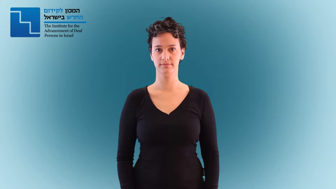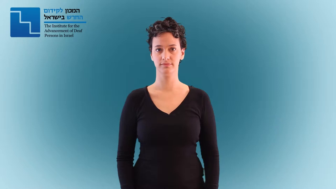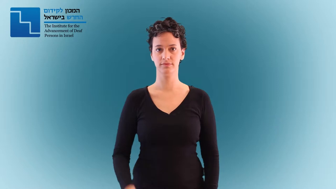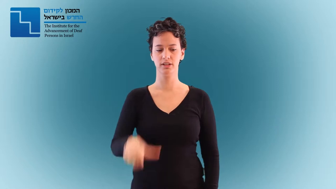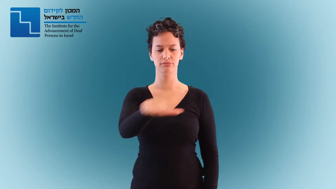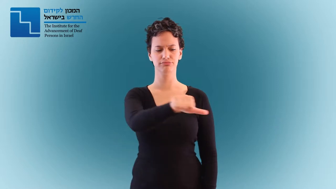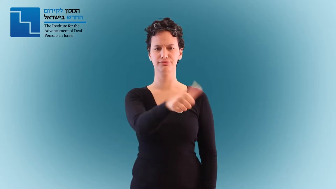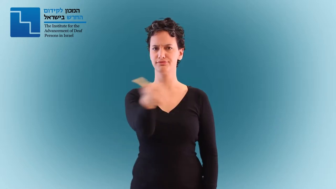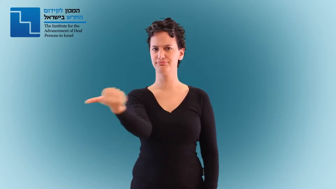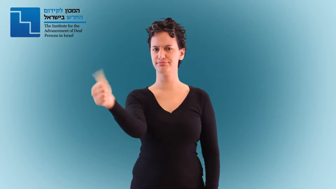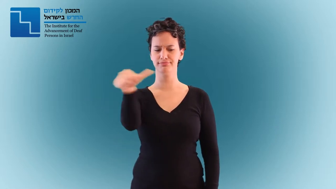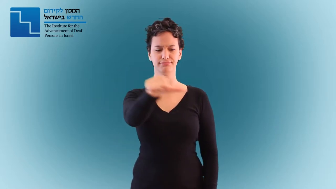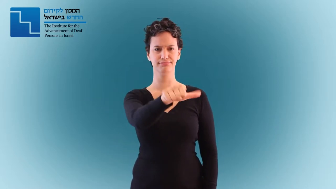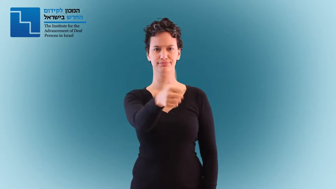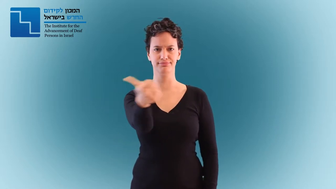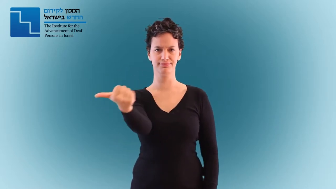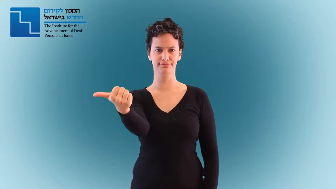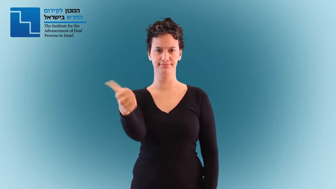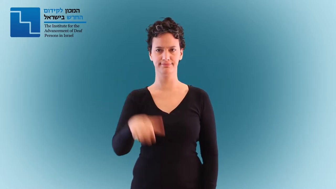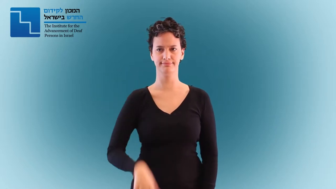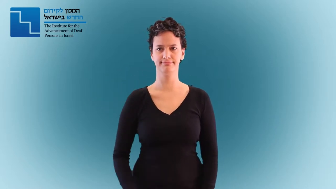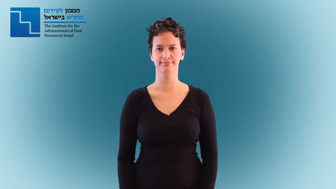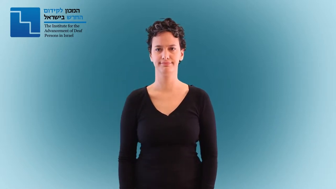סלקציה (שואה)